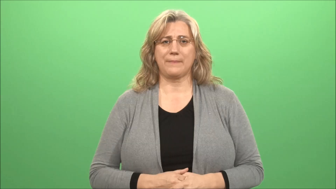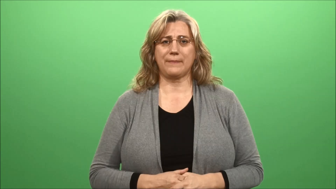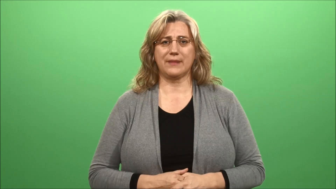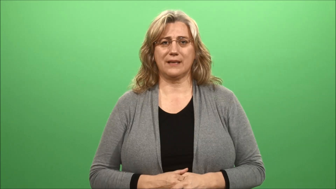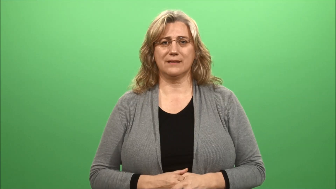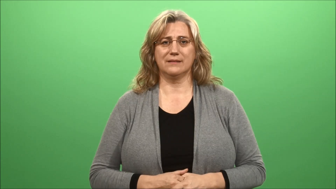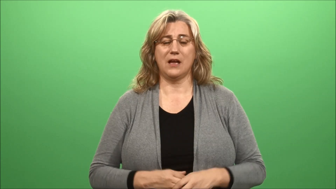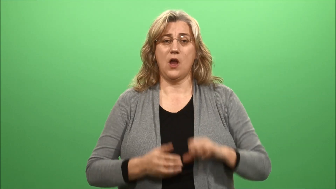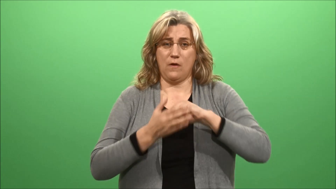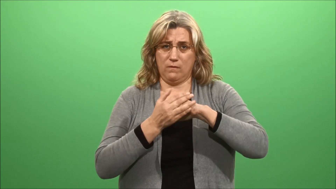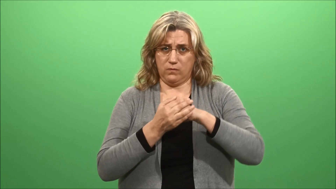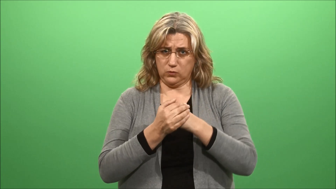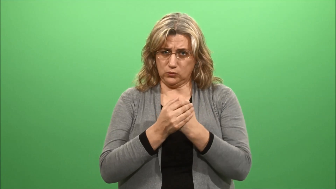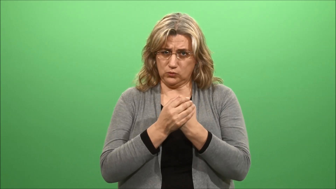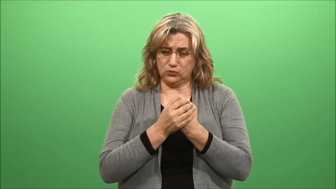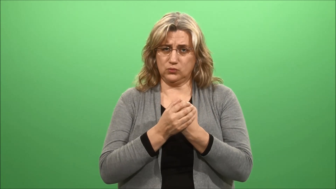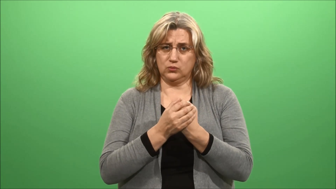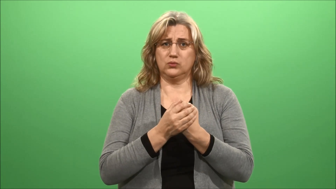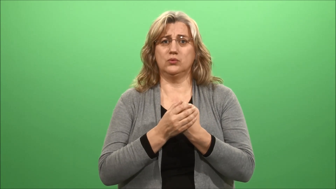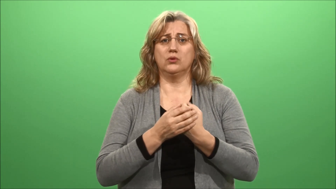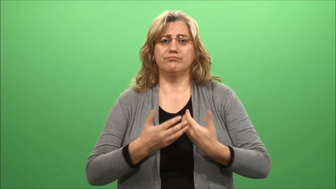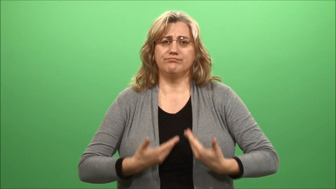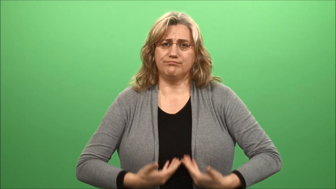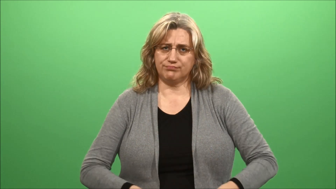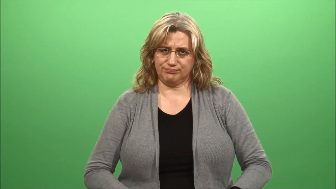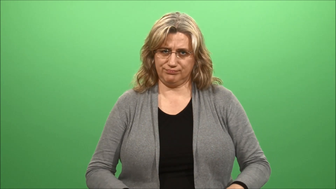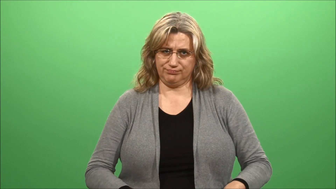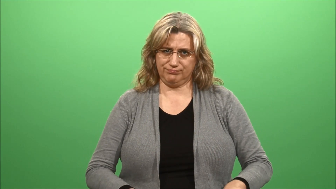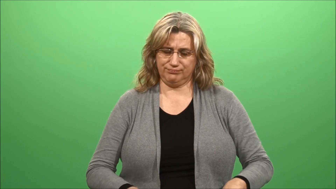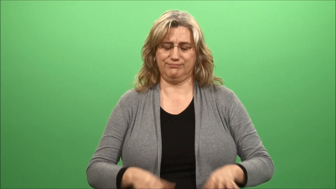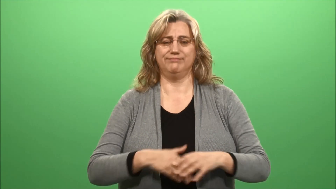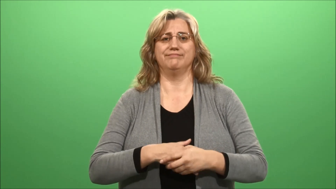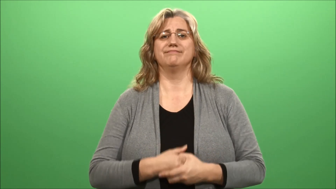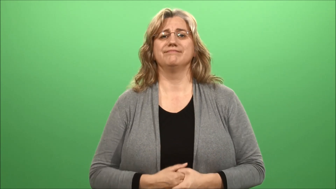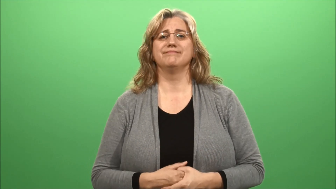Fósturmissir